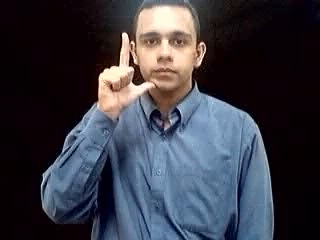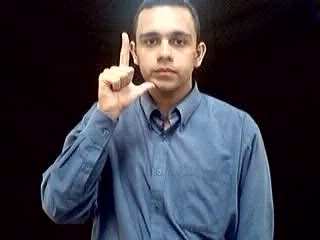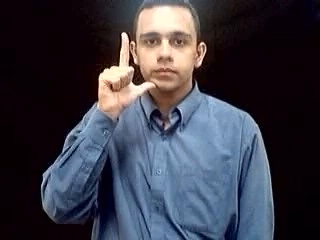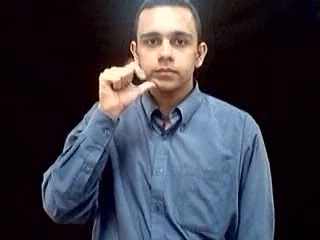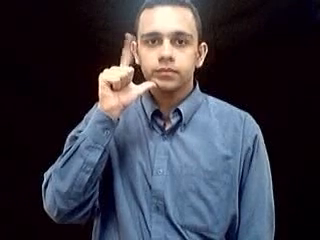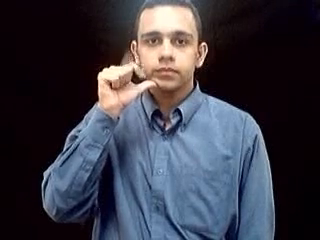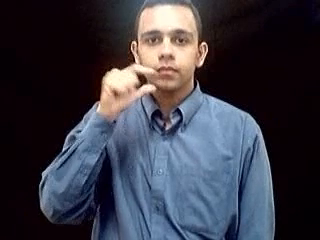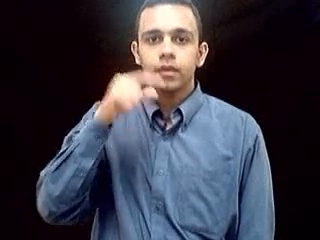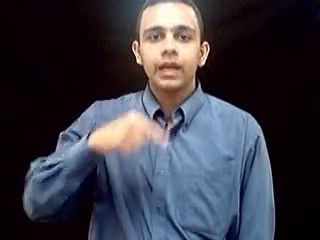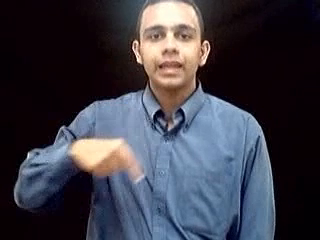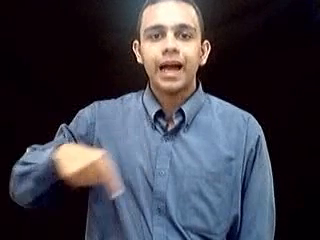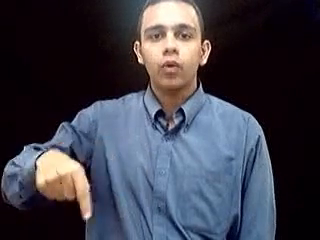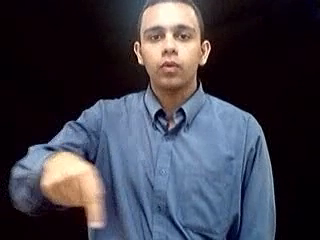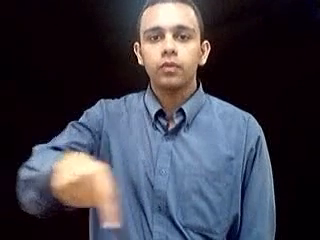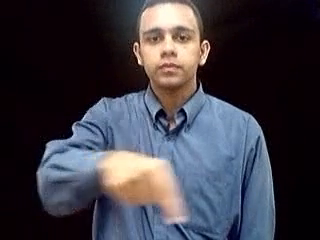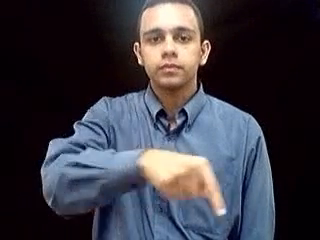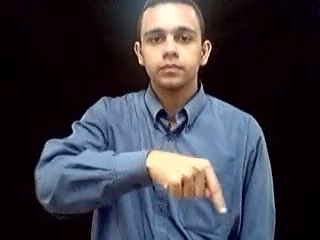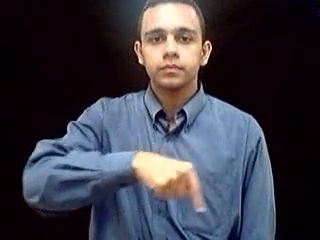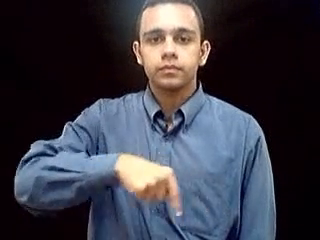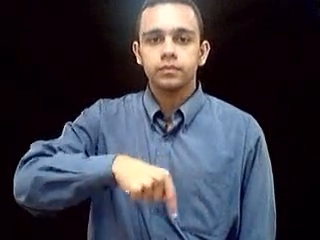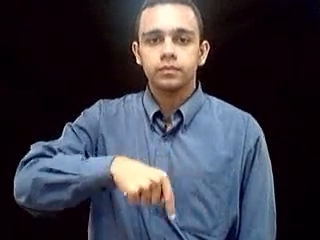lago